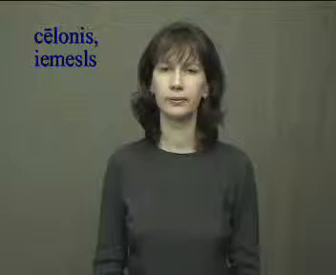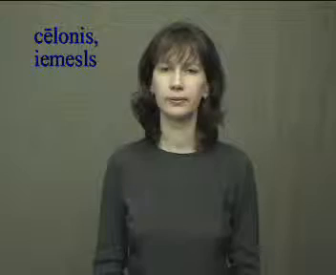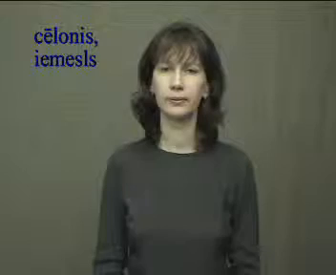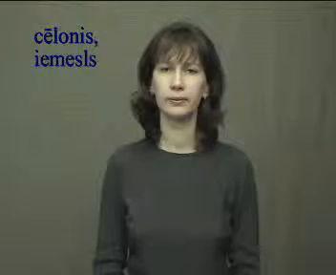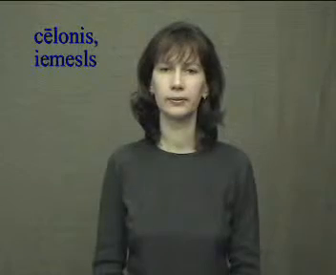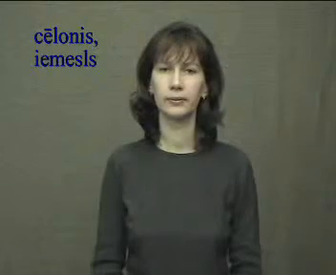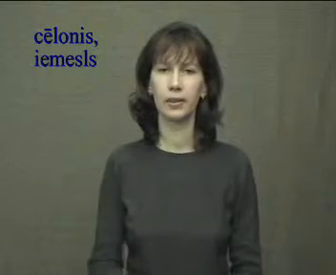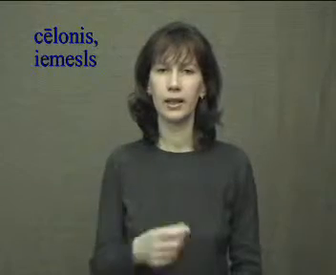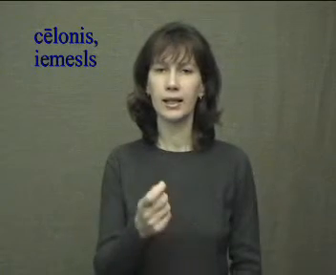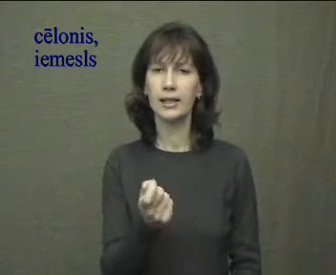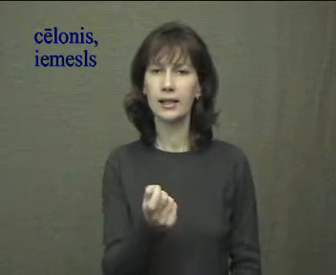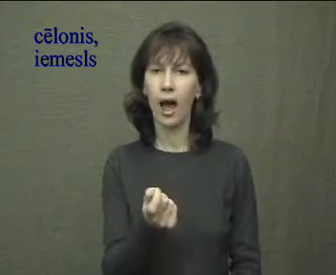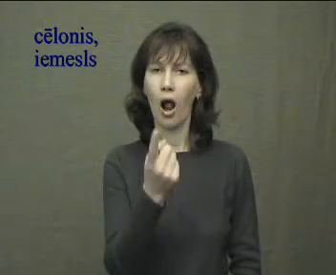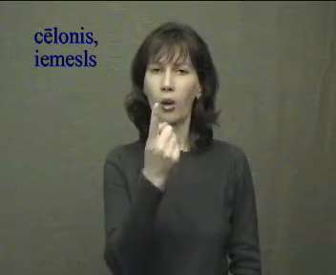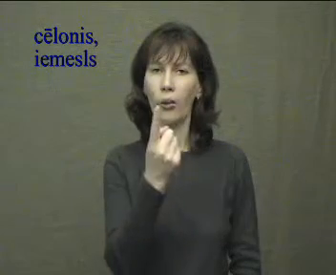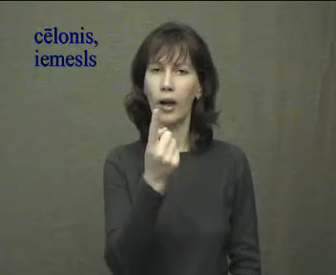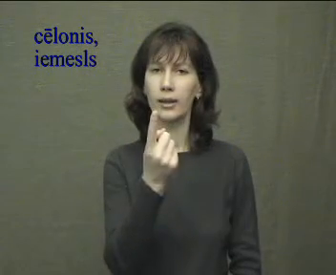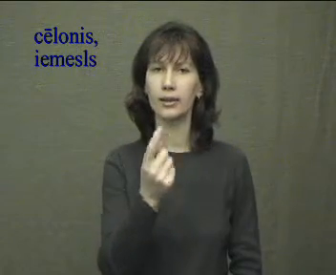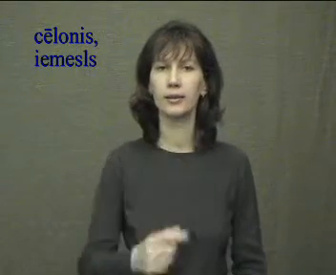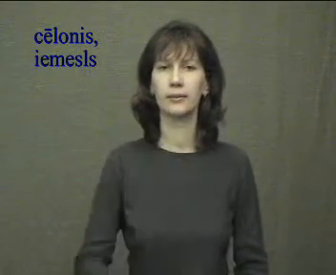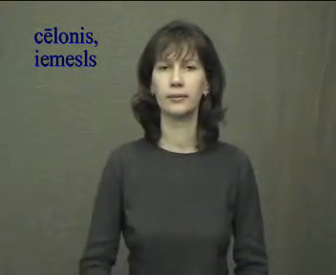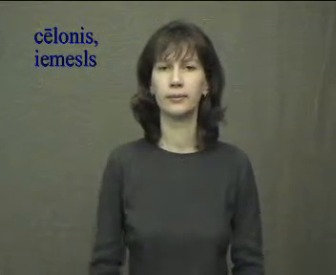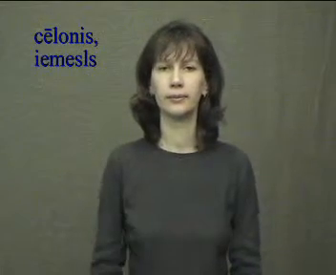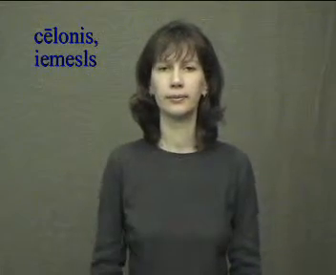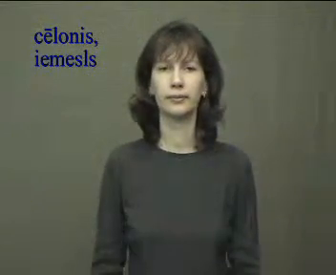celonis